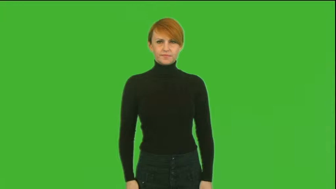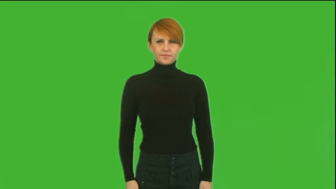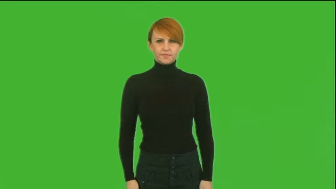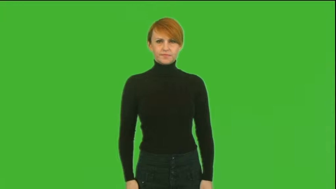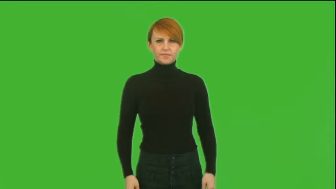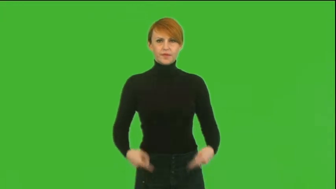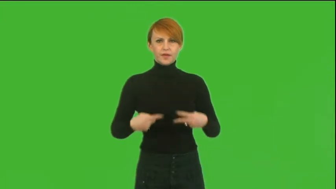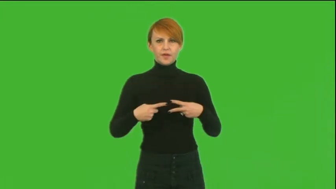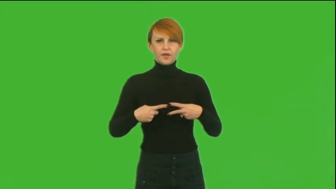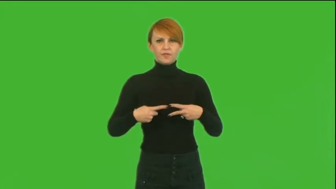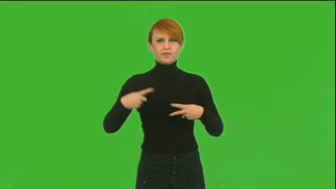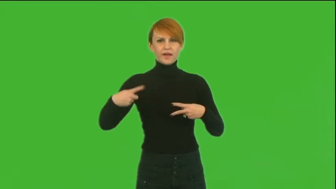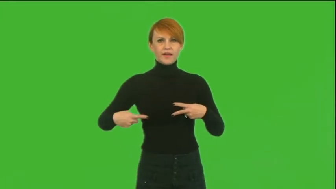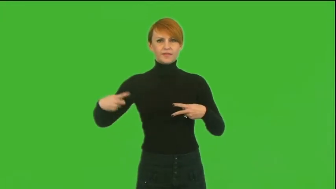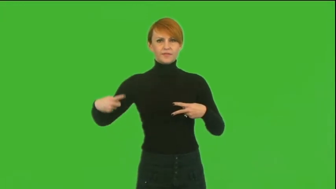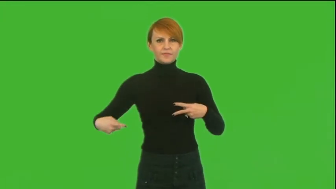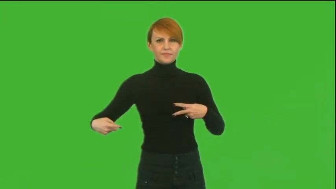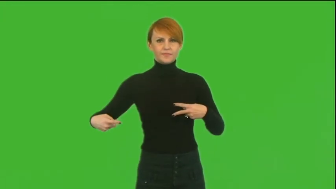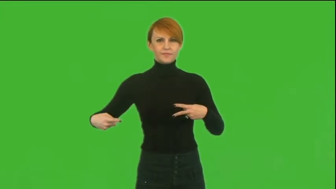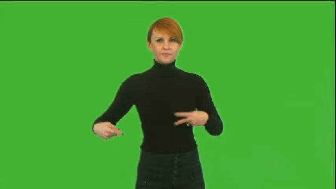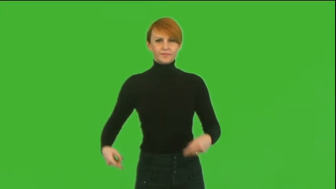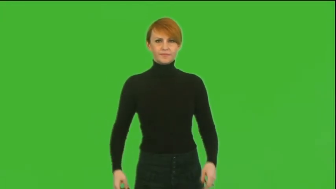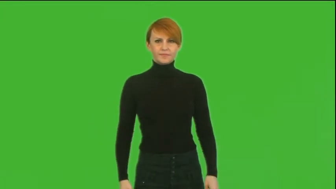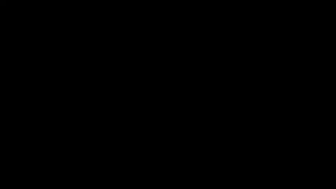wariant